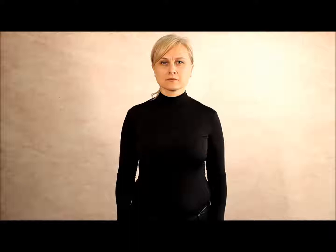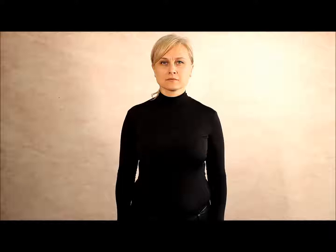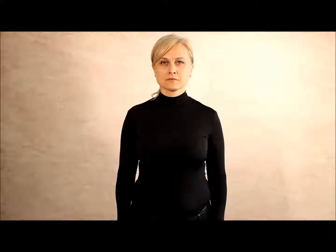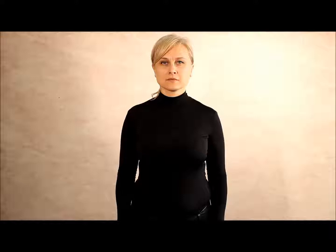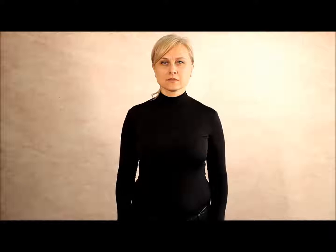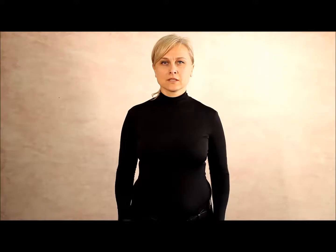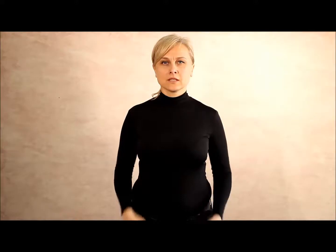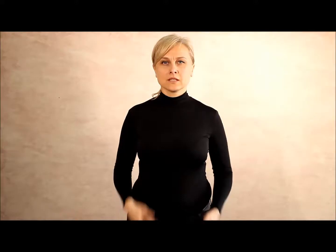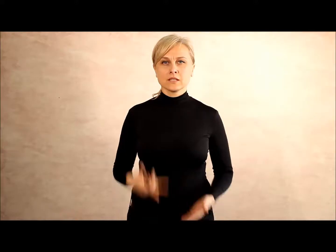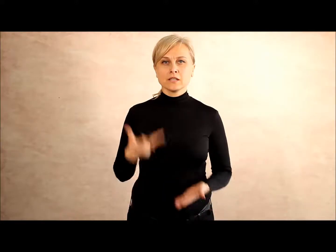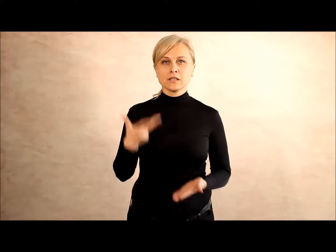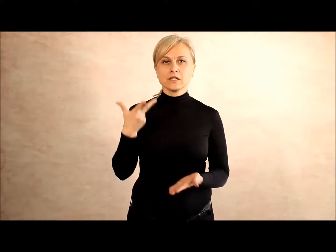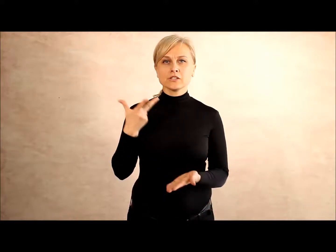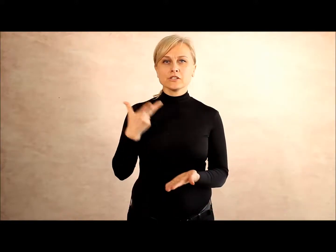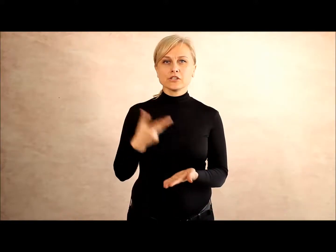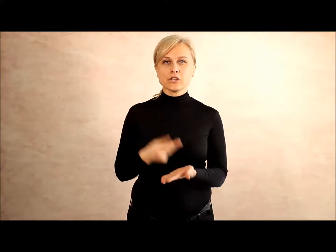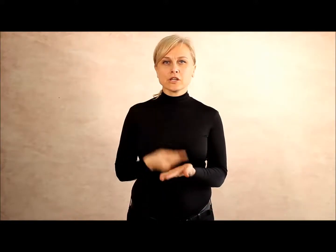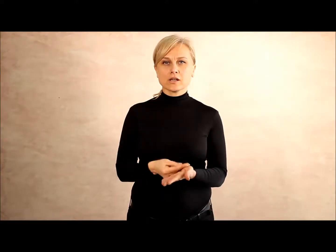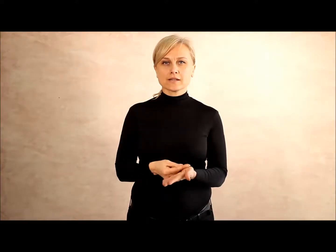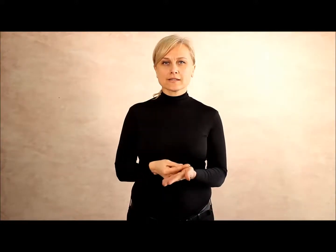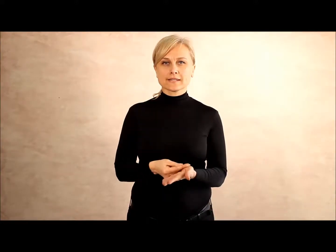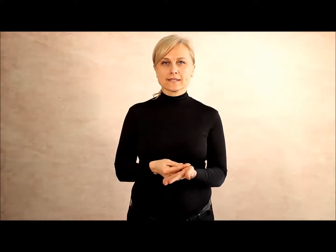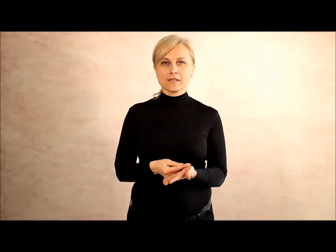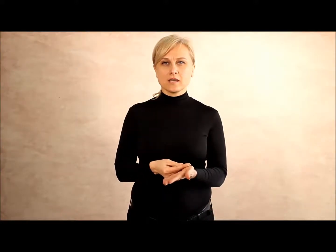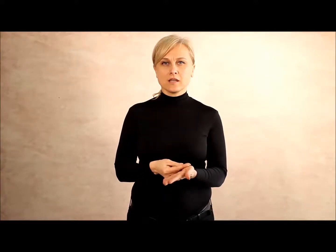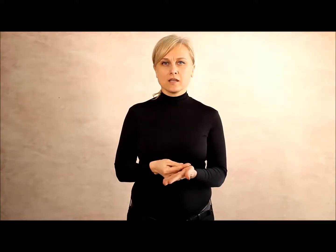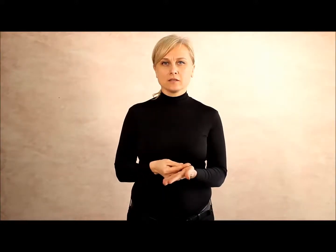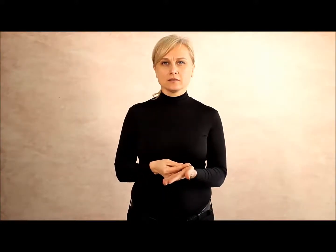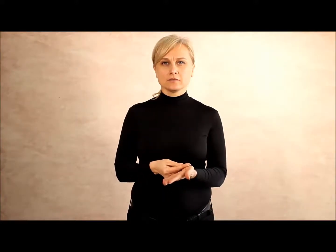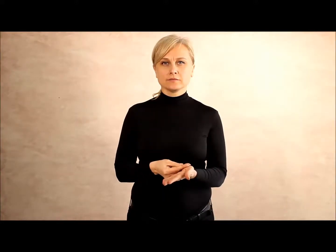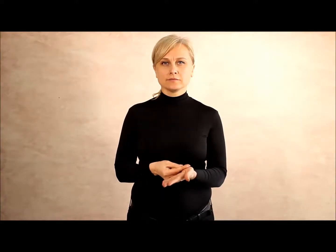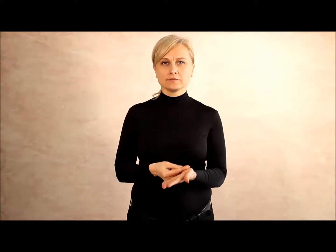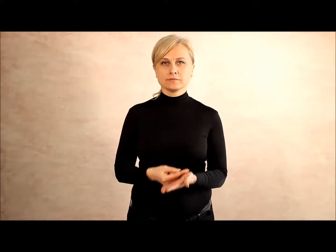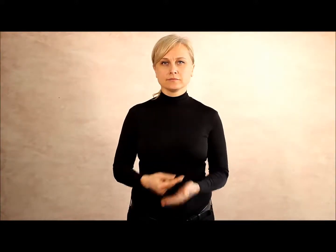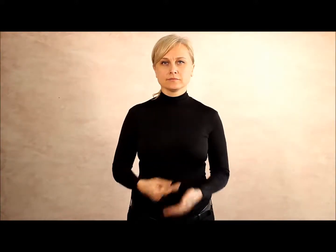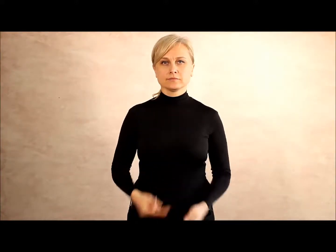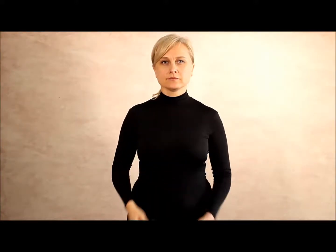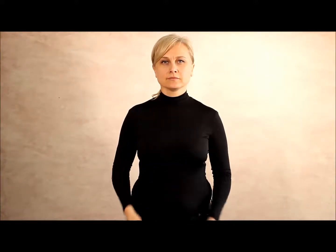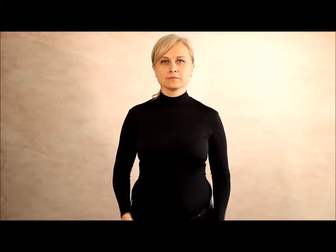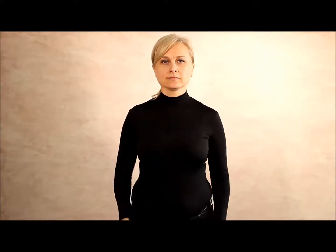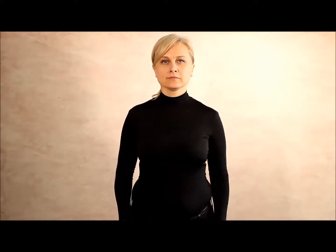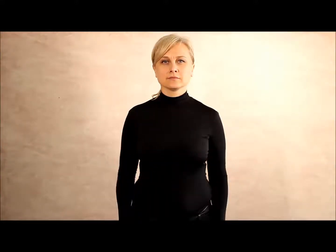Injecție